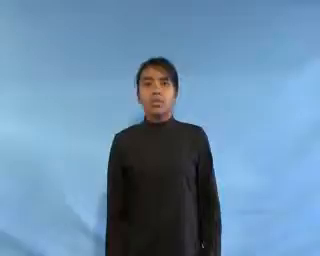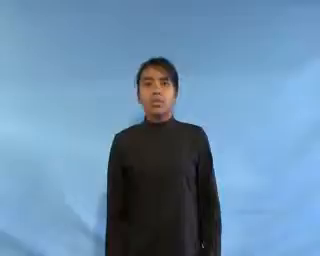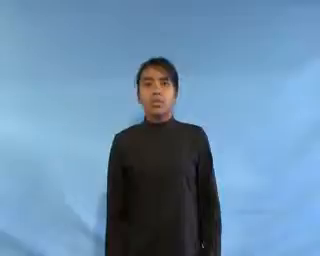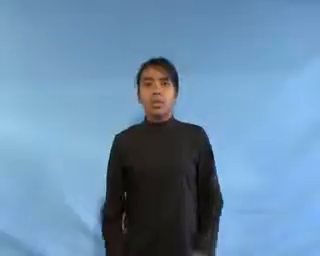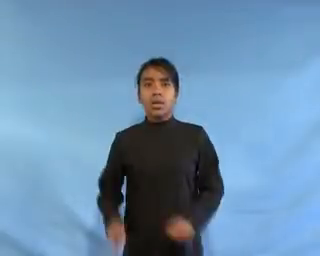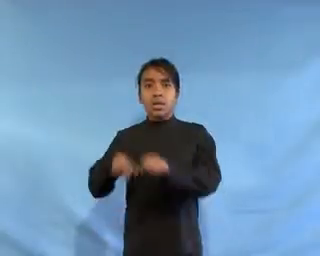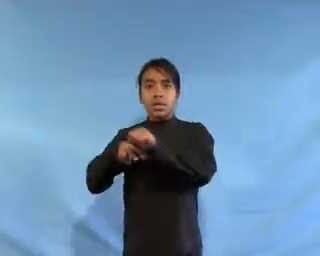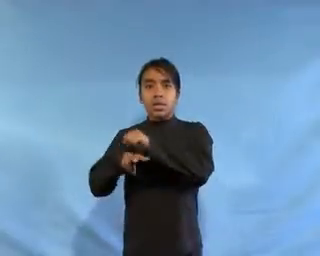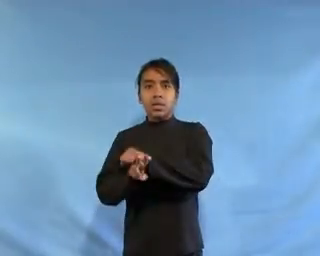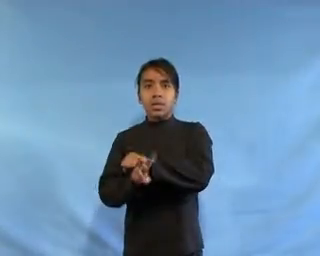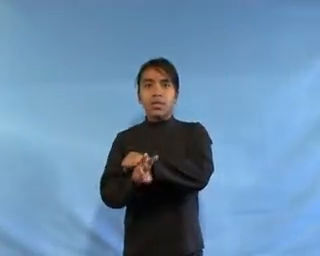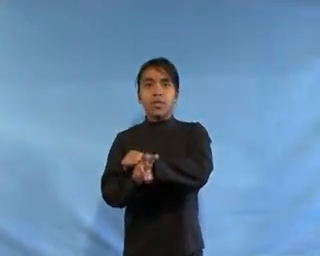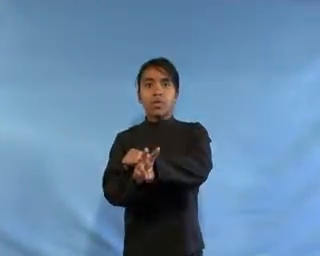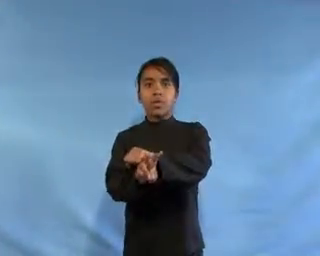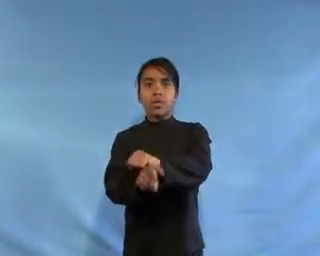sifotra